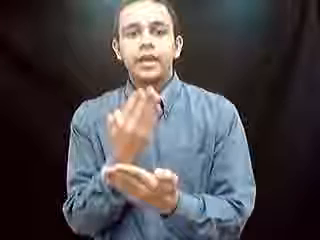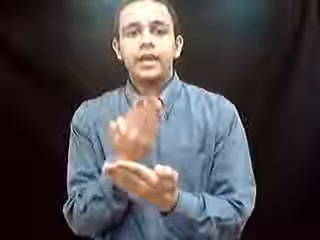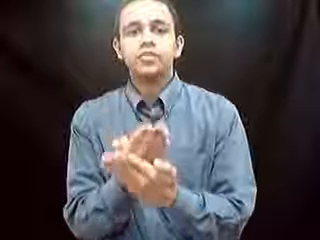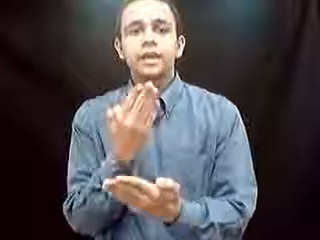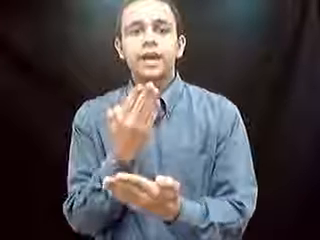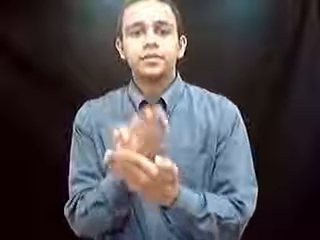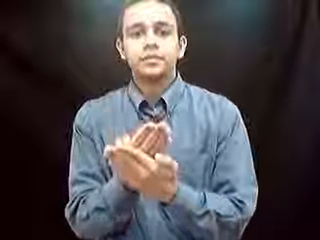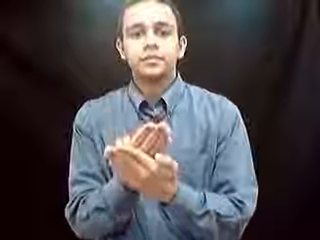estudar